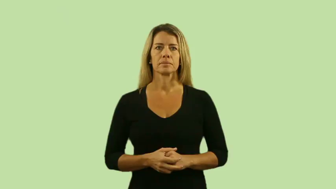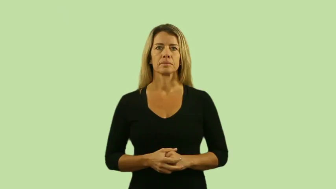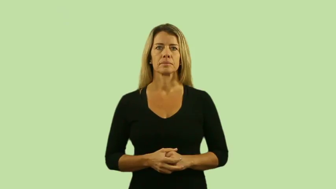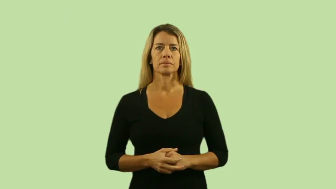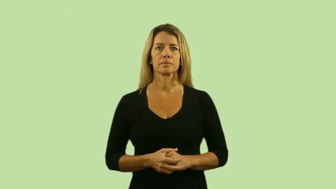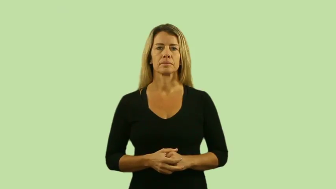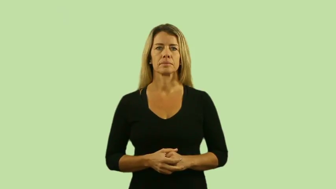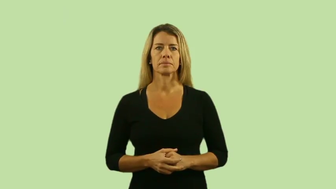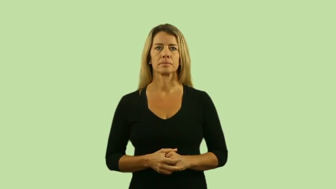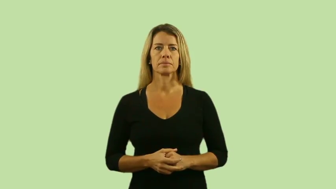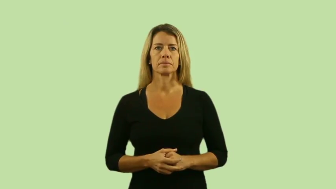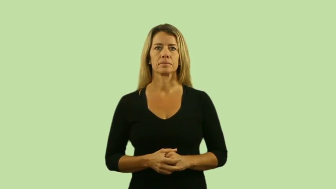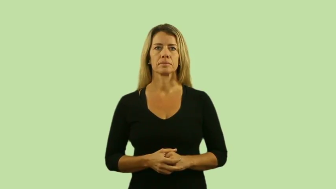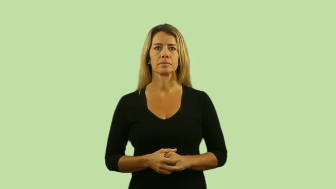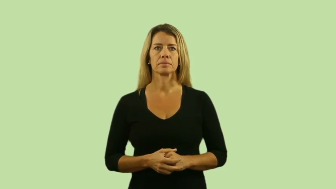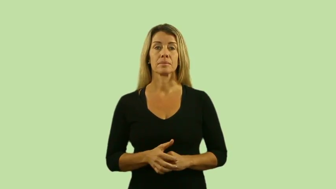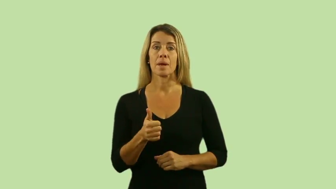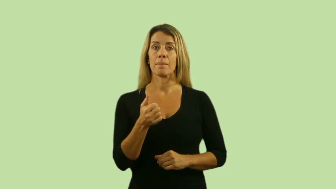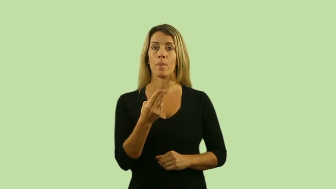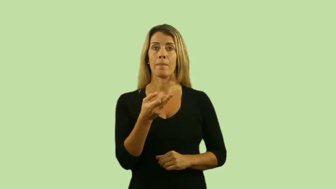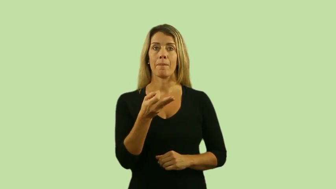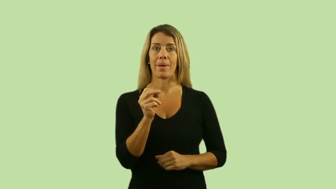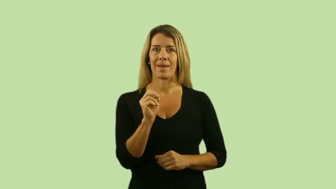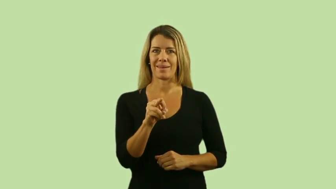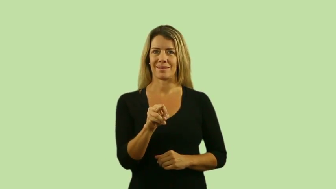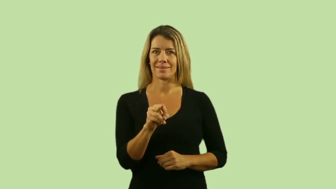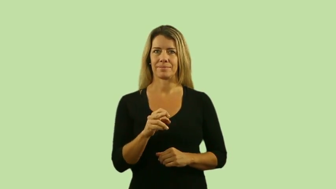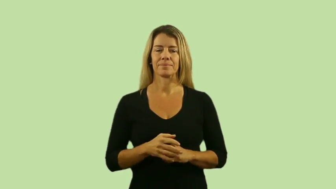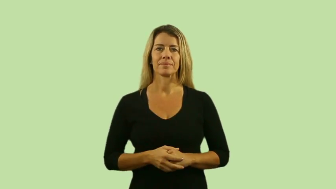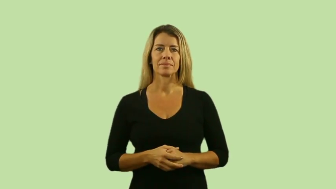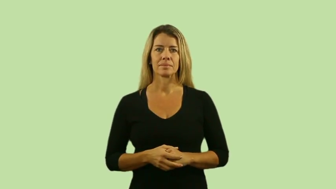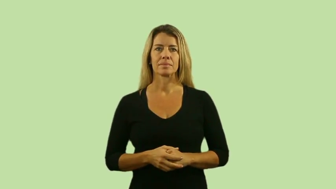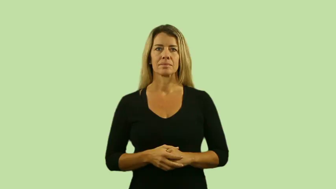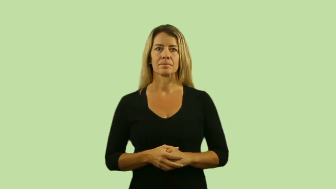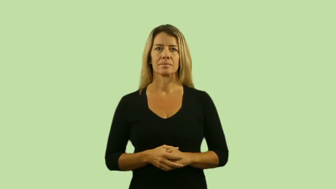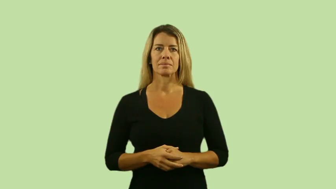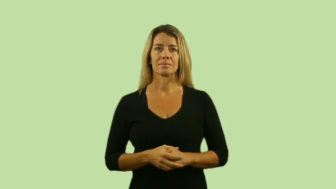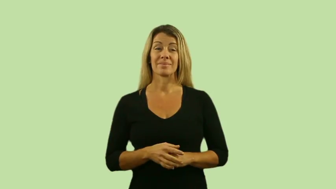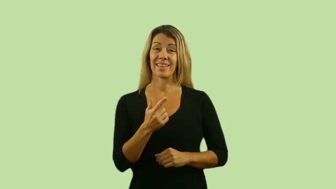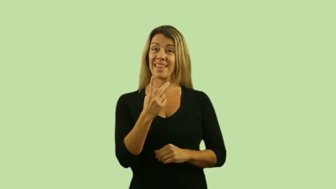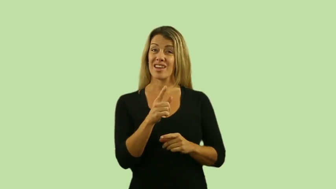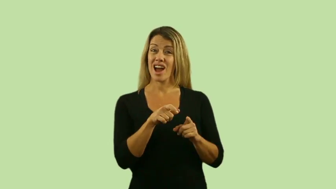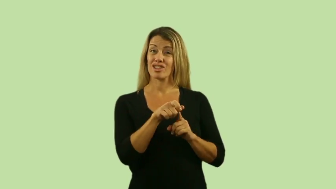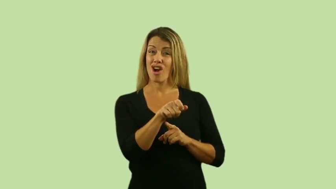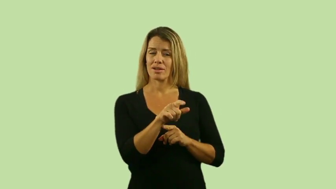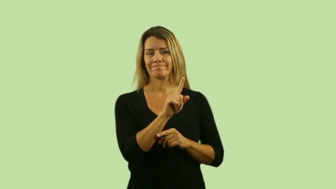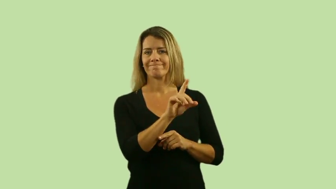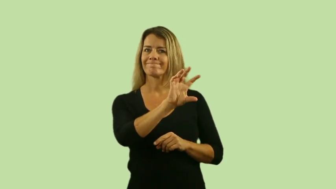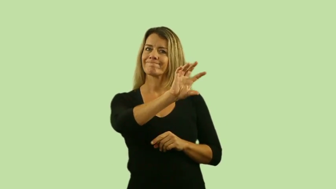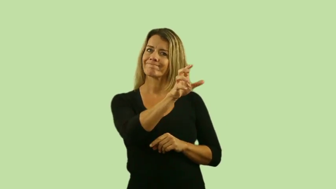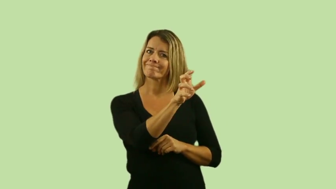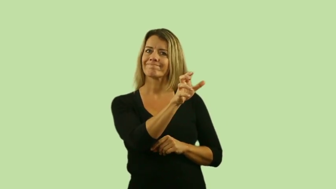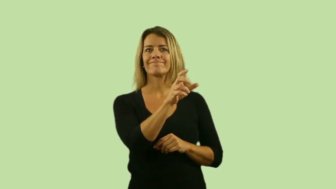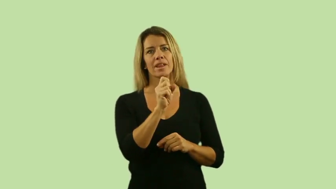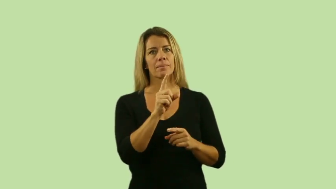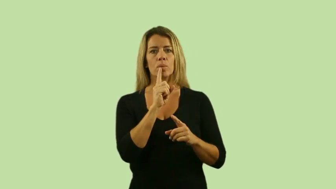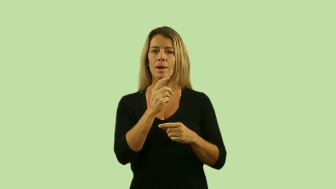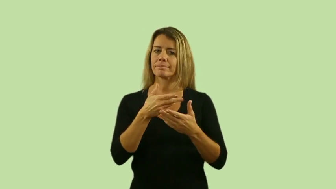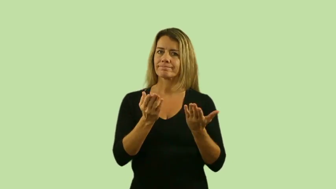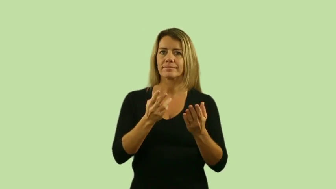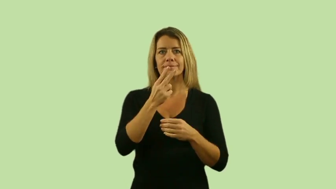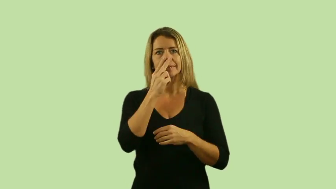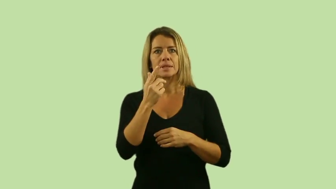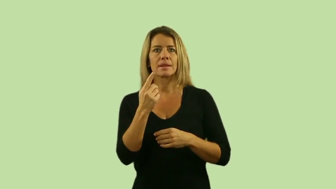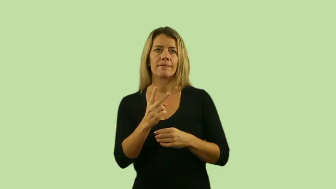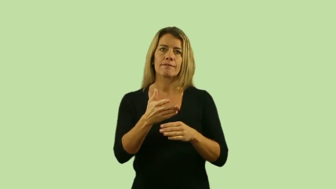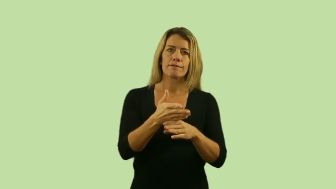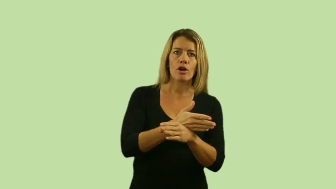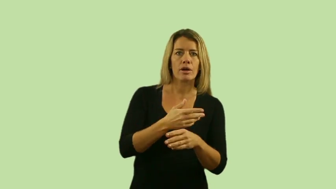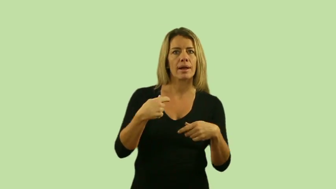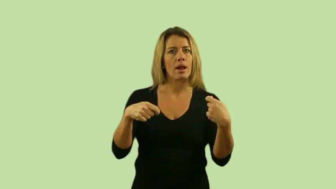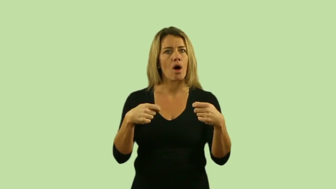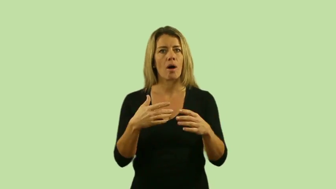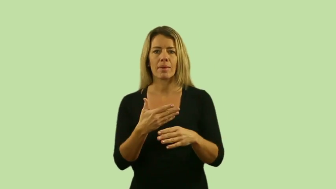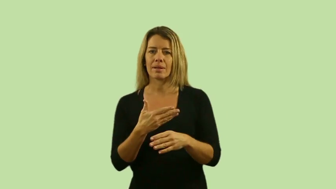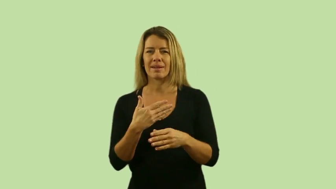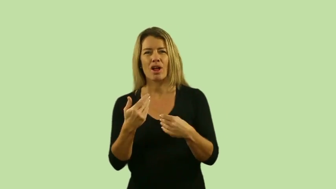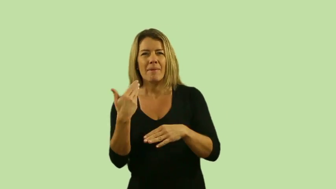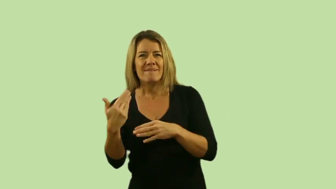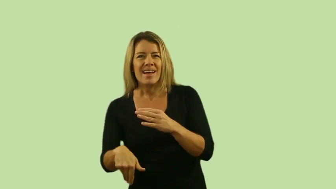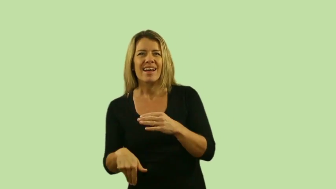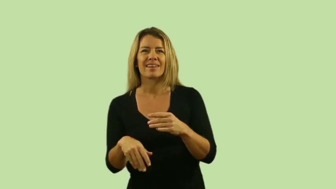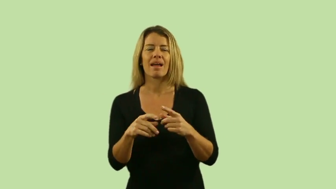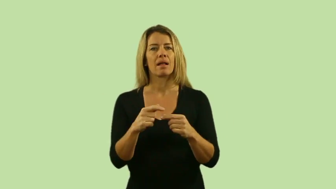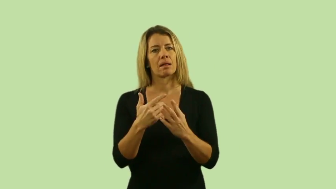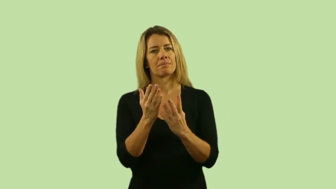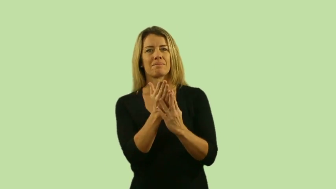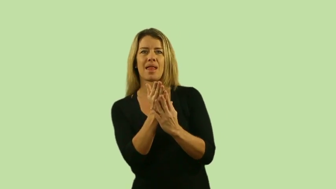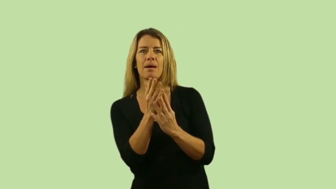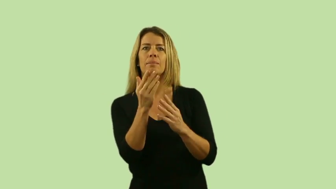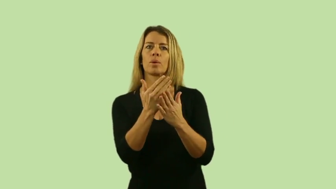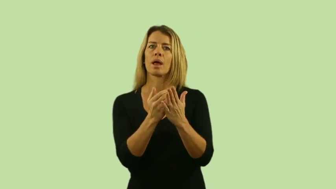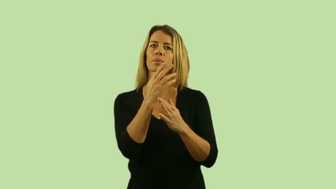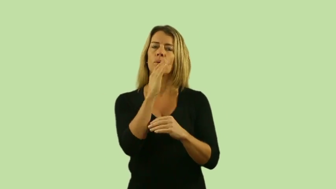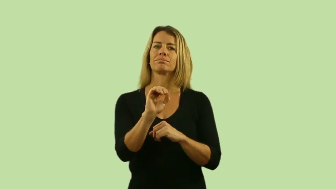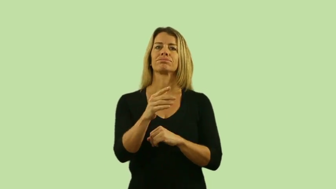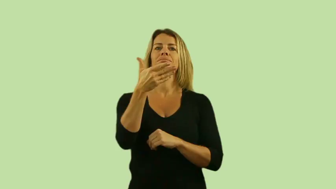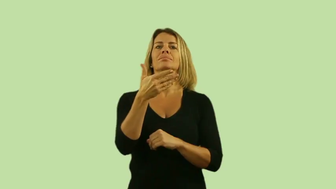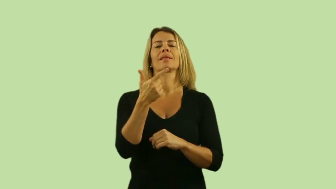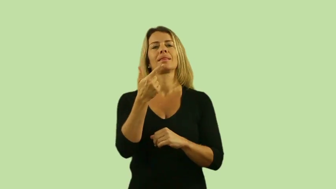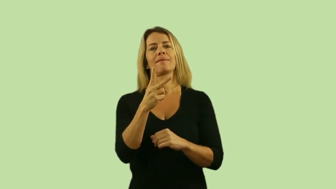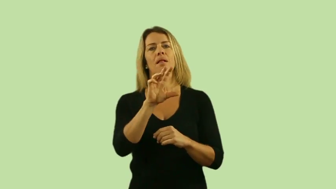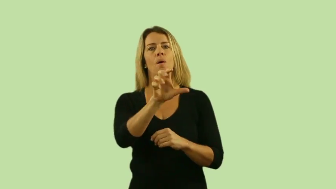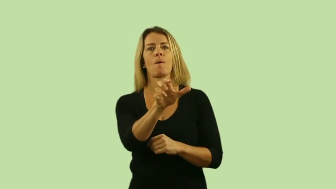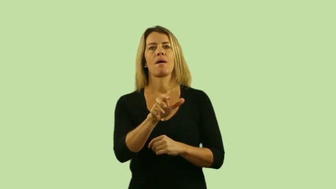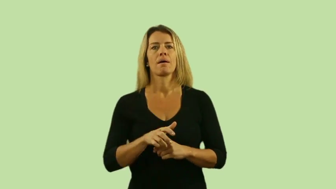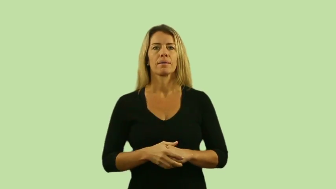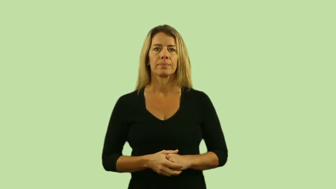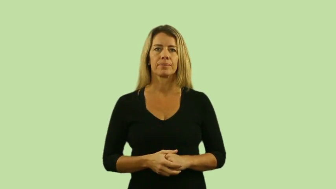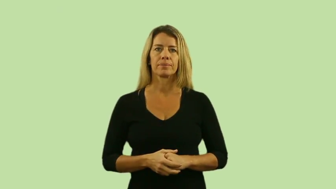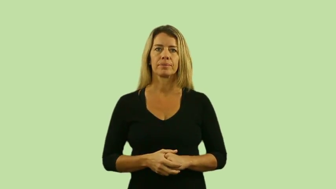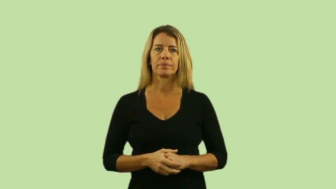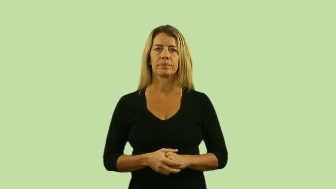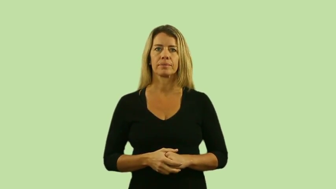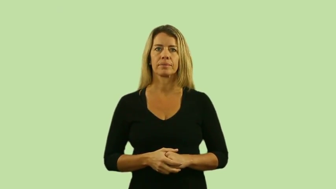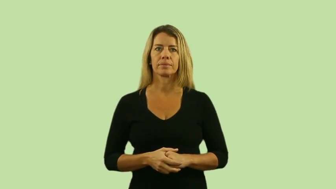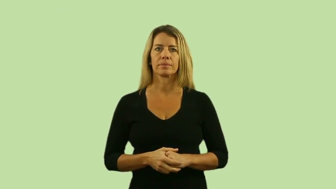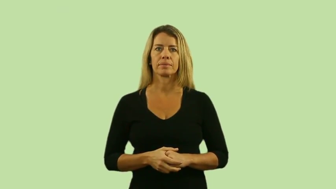bumper